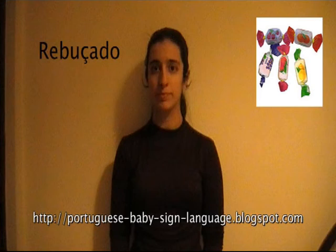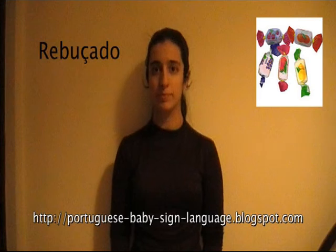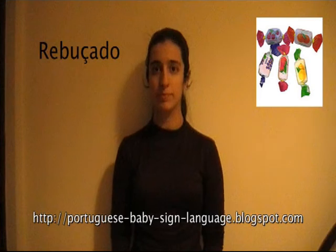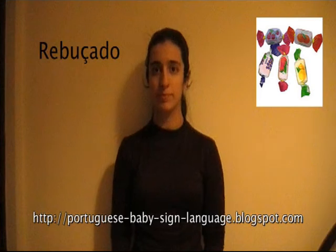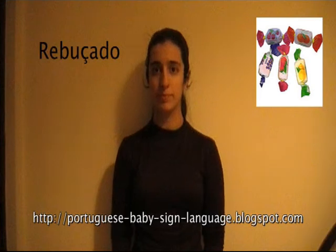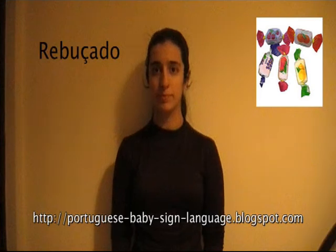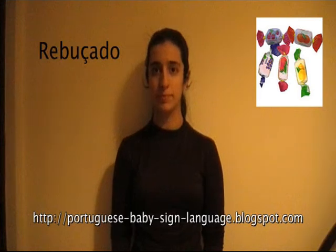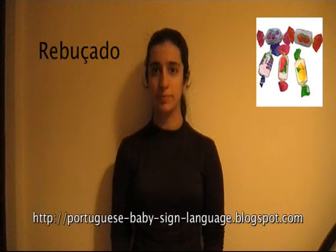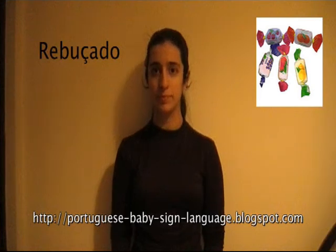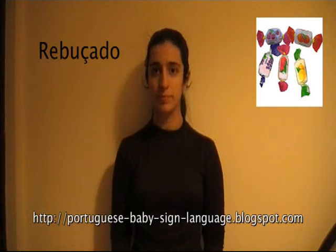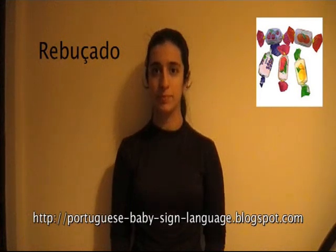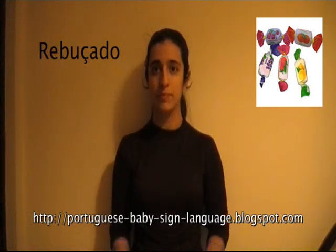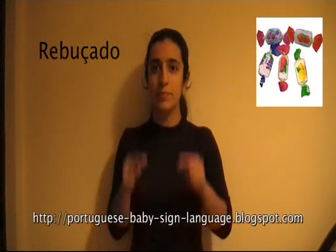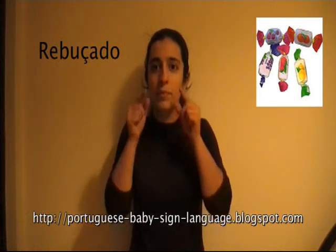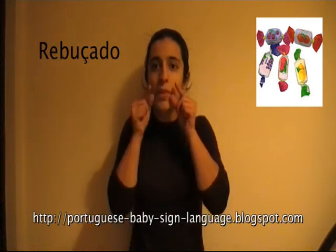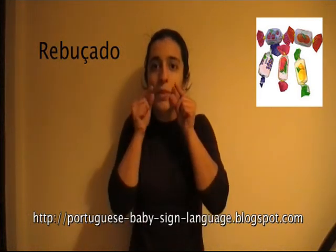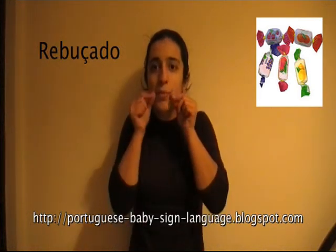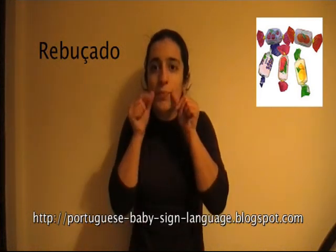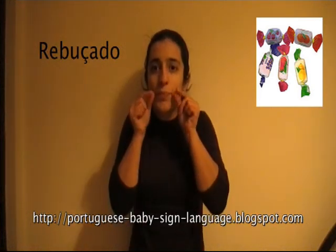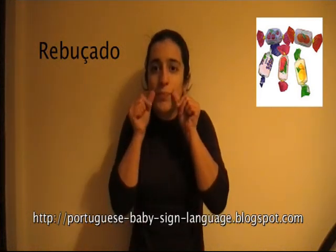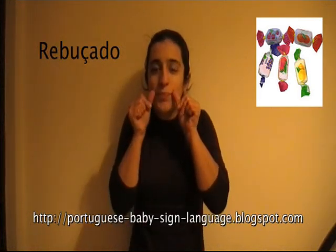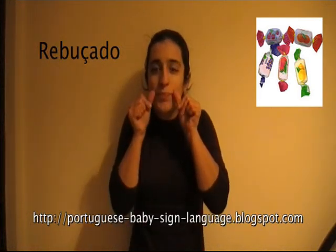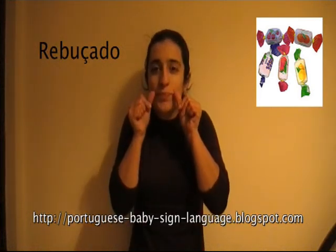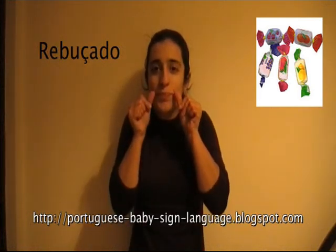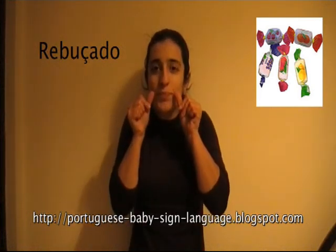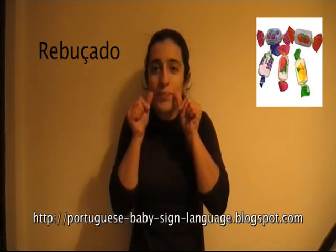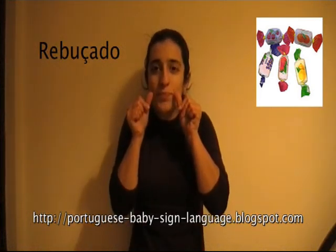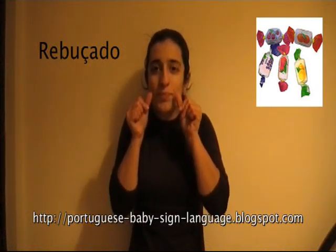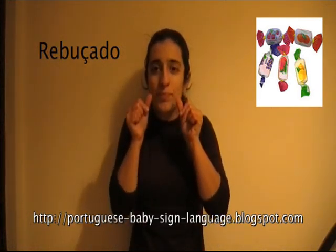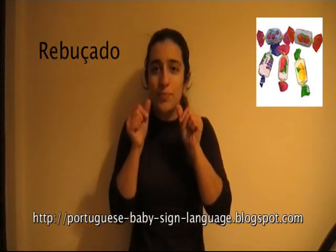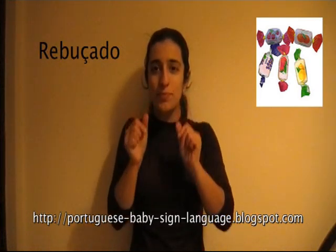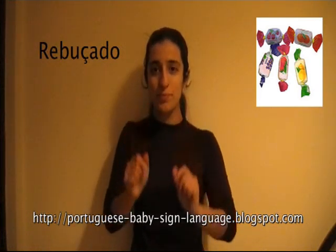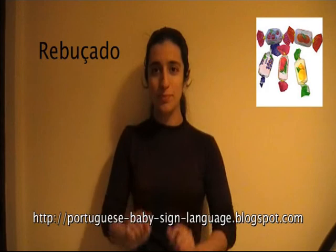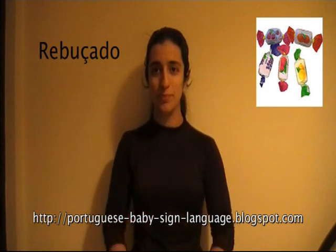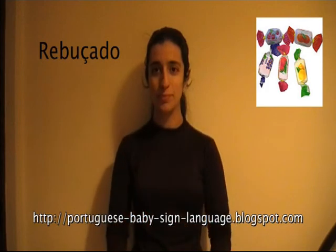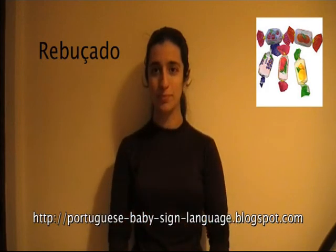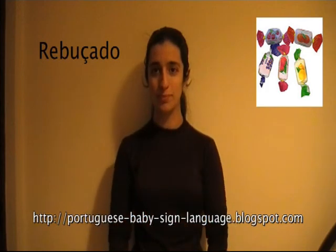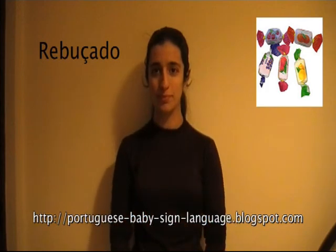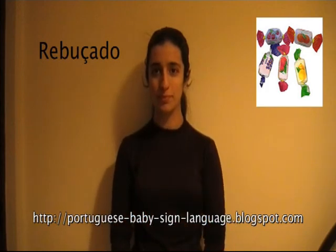rebuçado